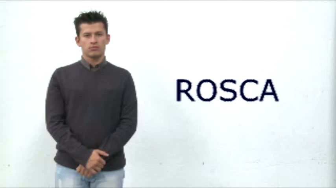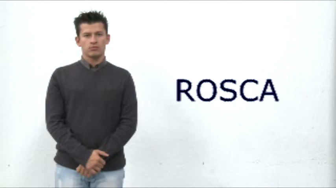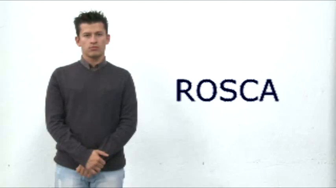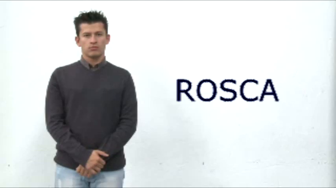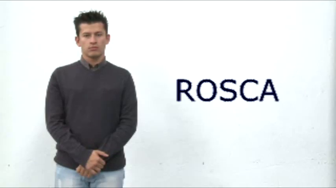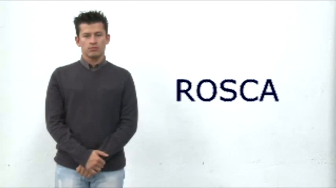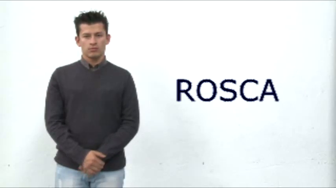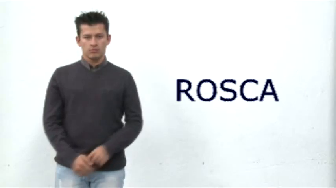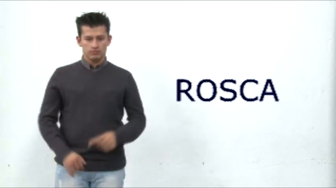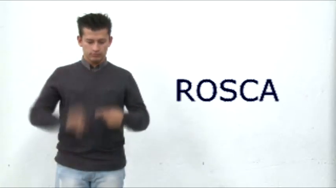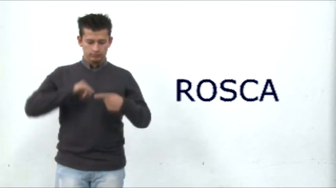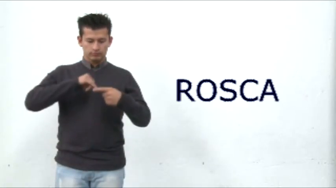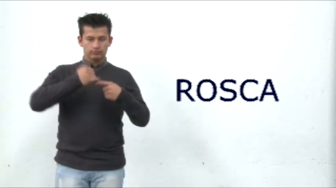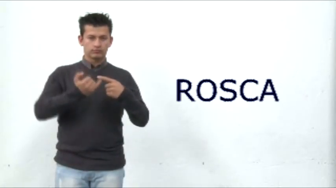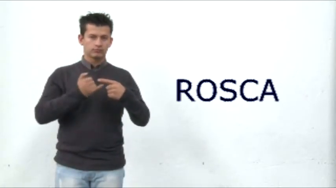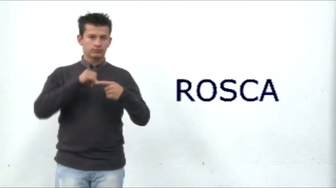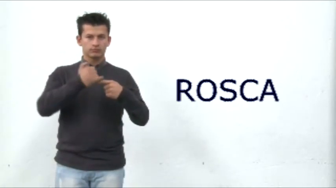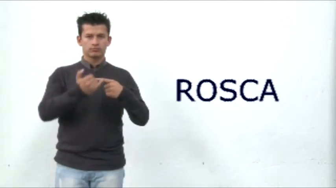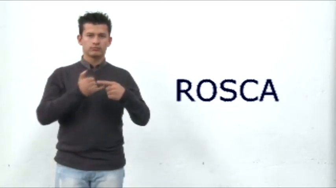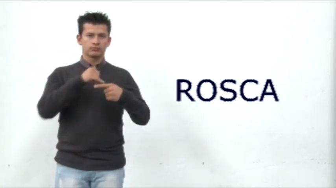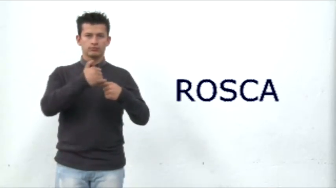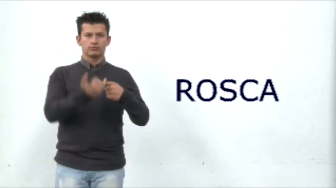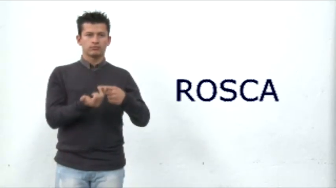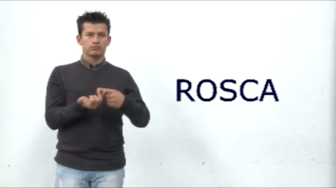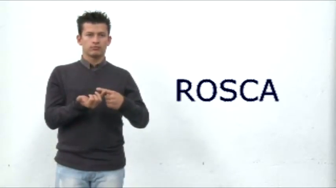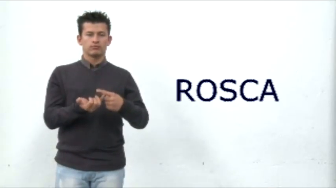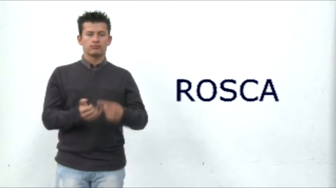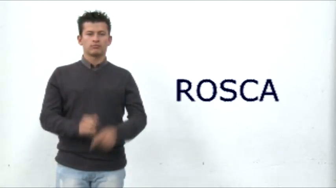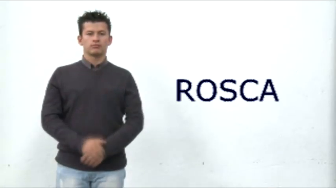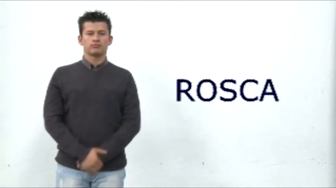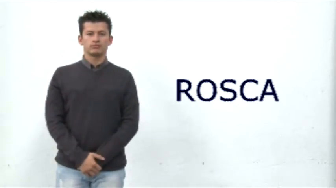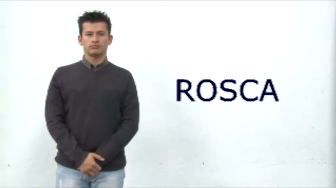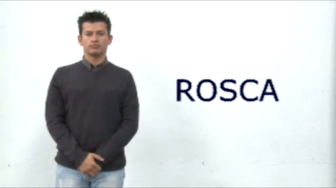Rosca